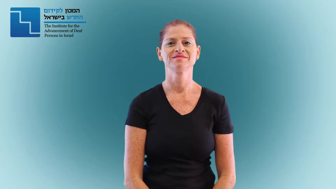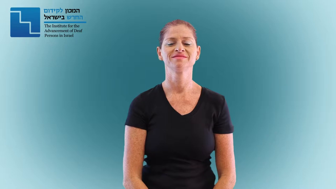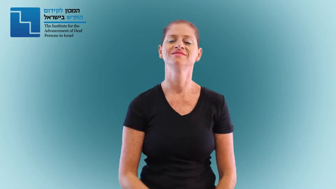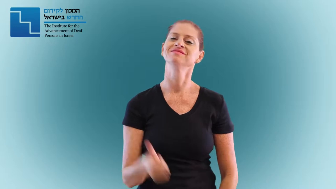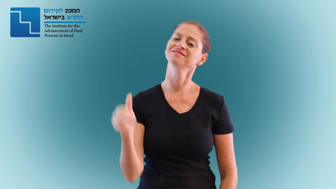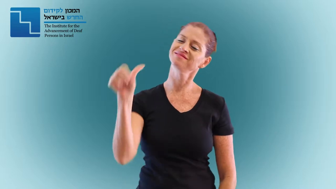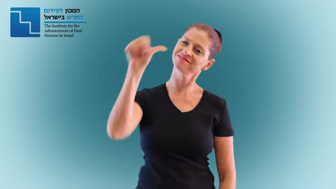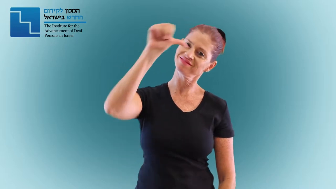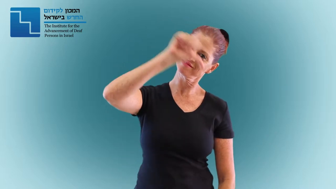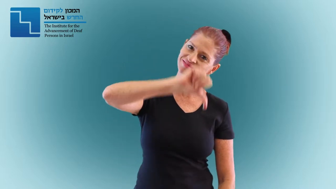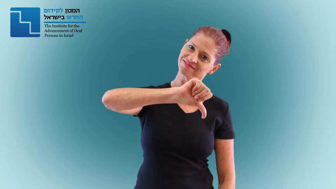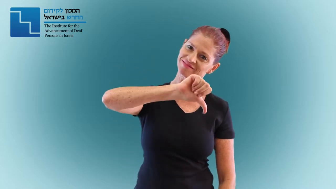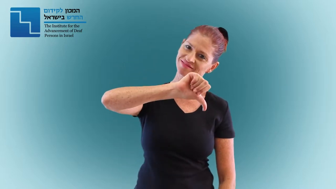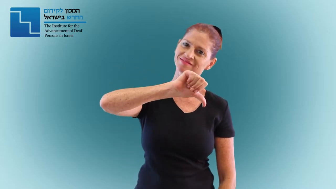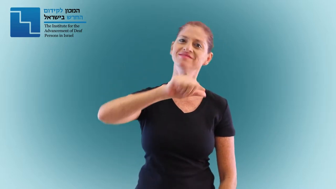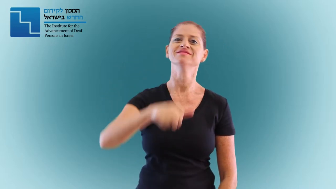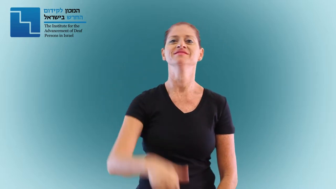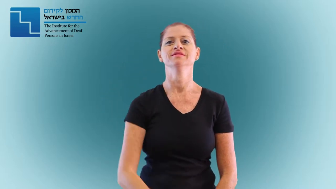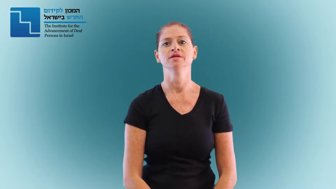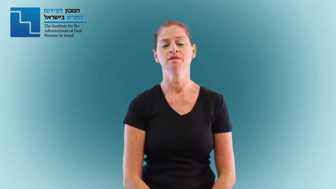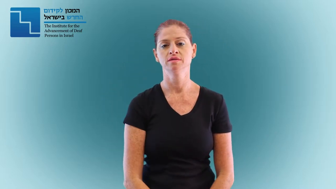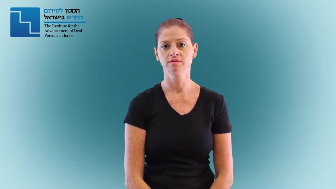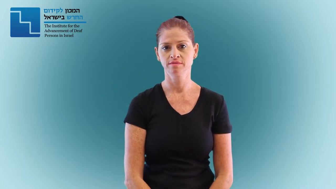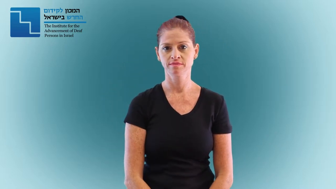למזוג